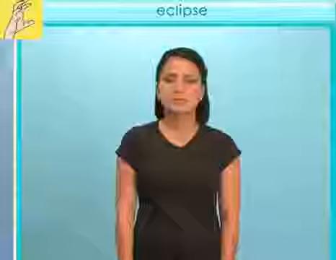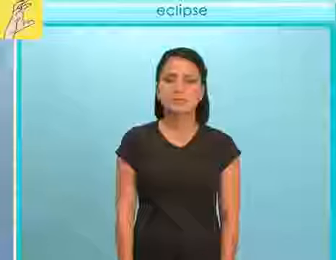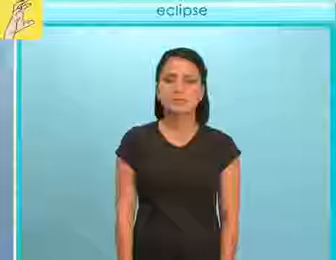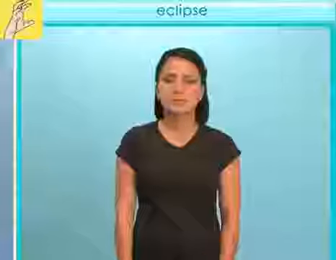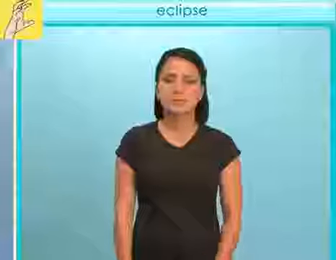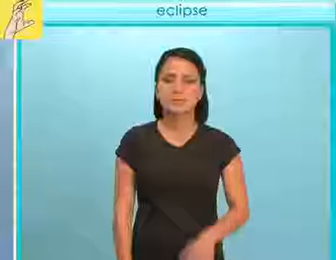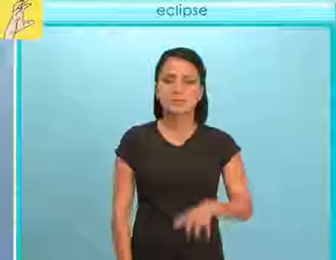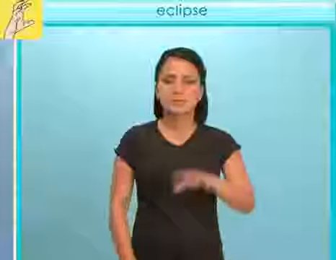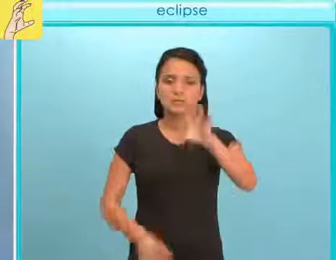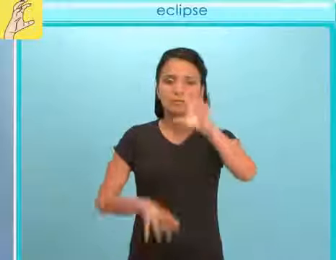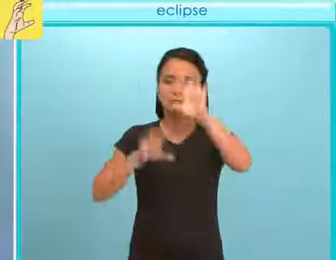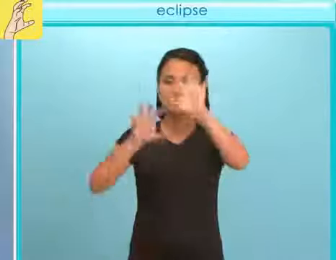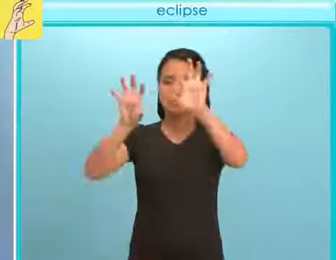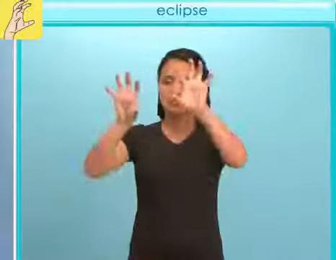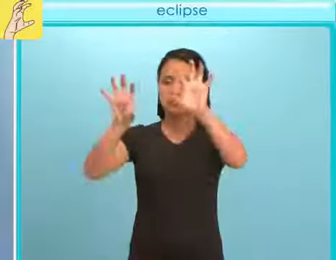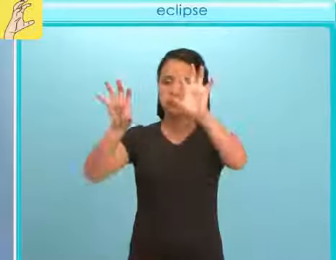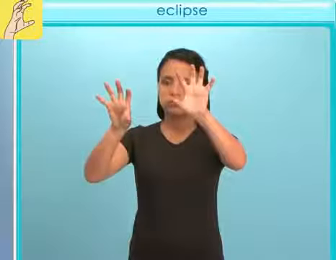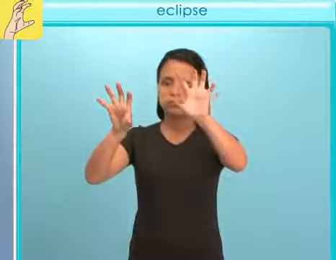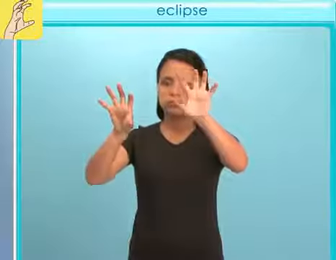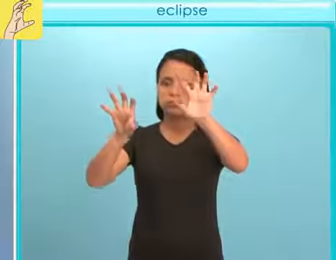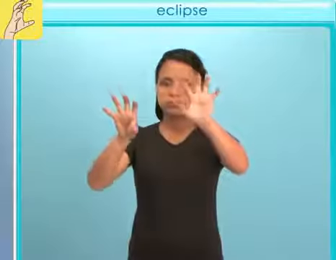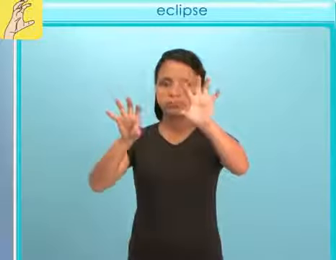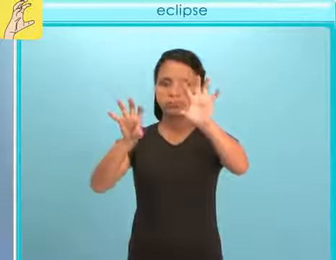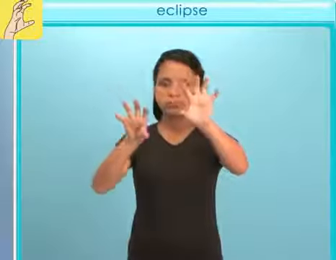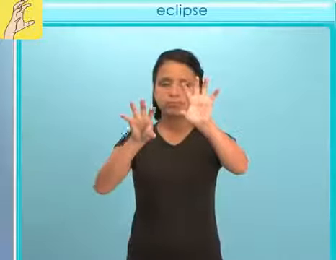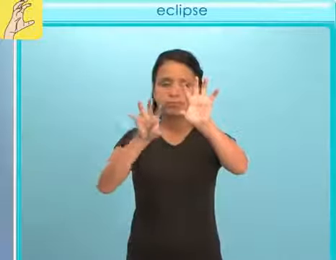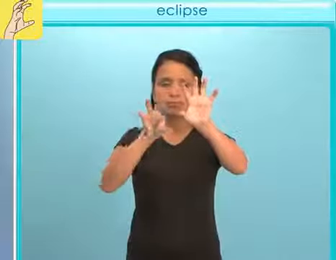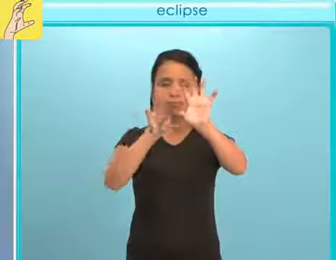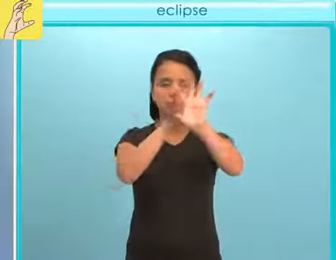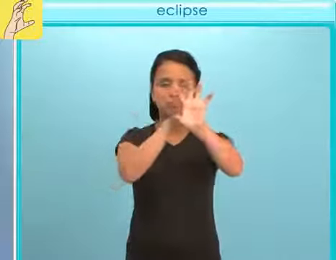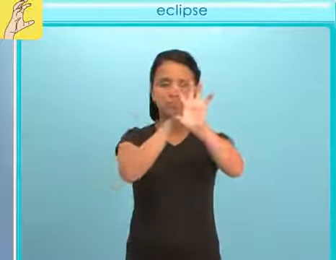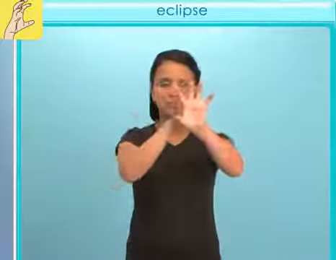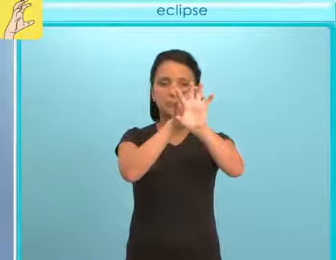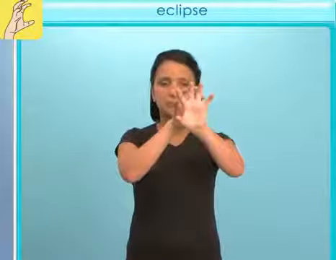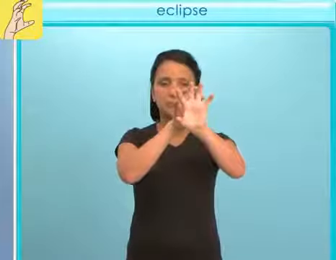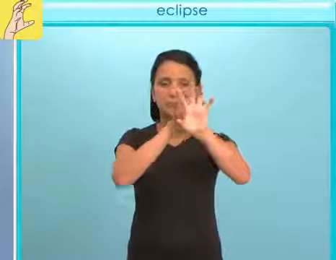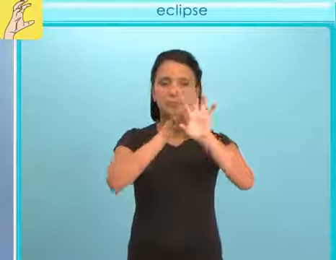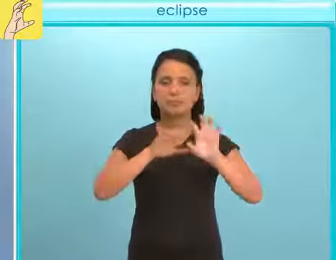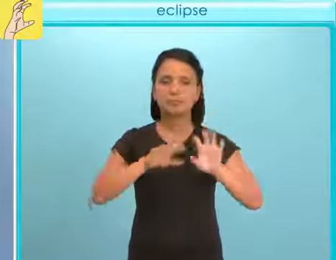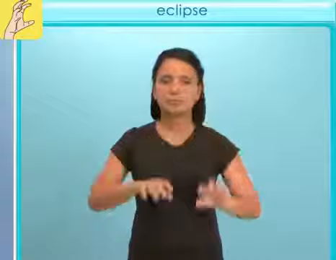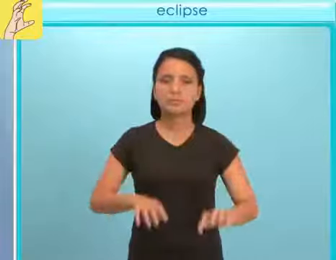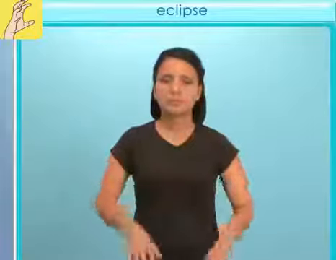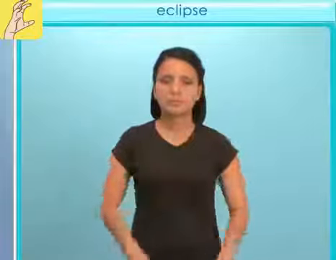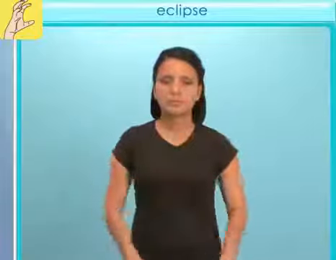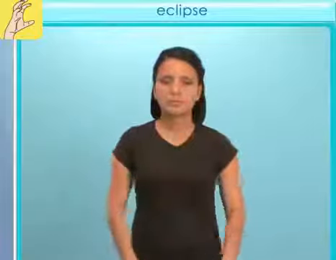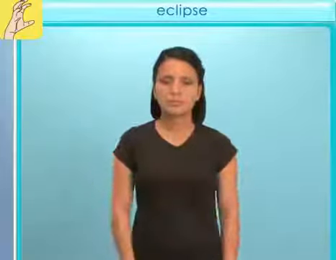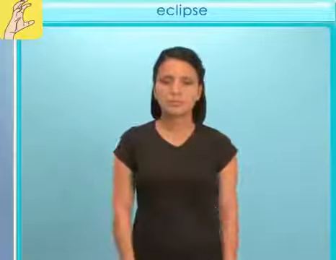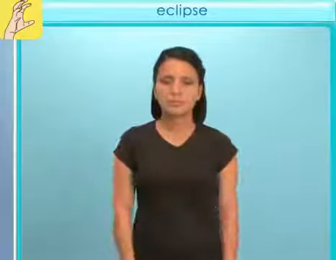ECLIPSE